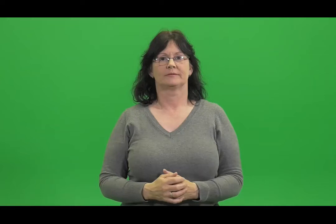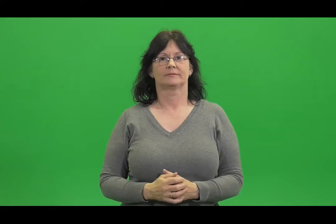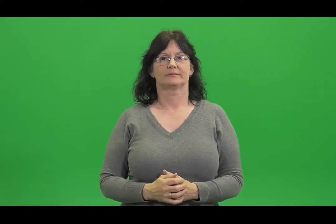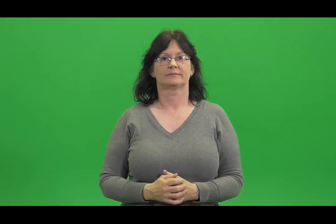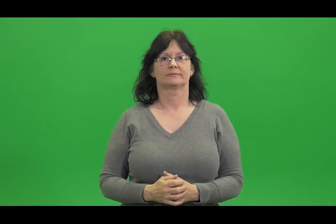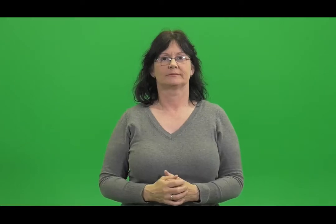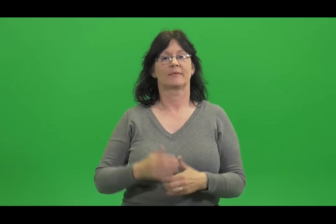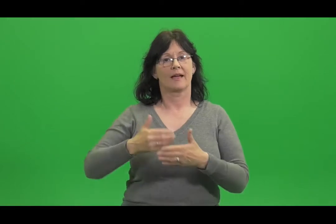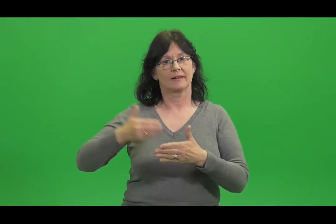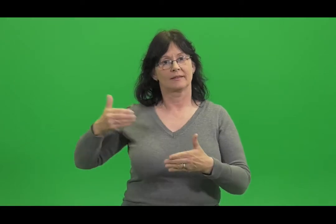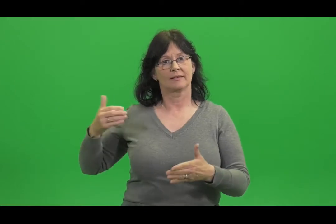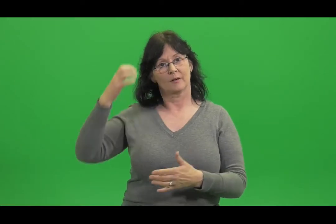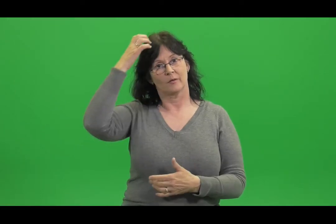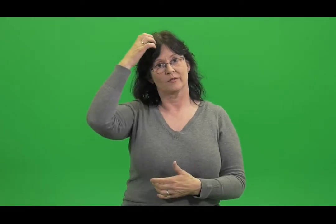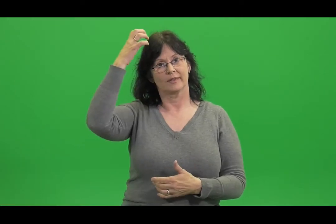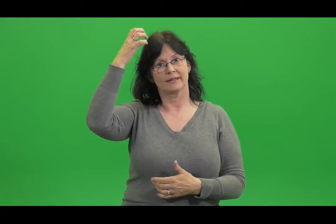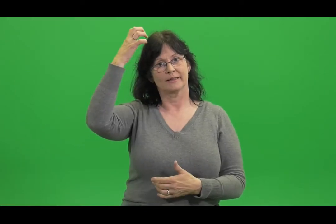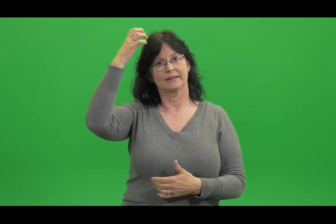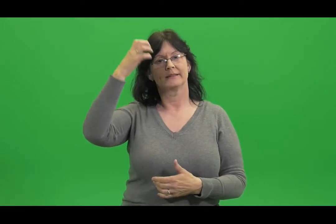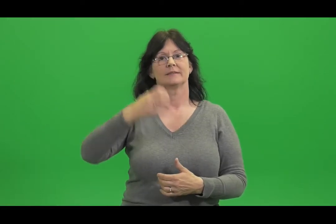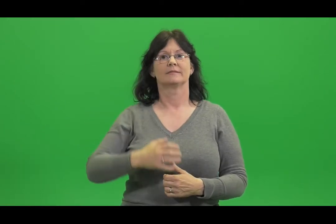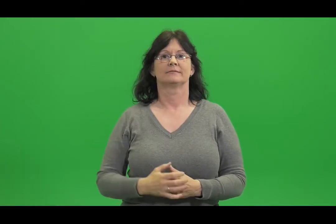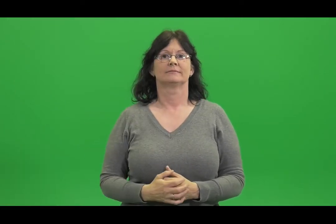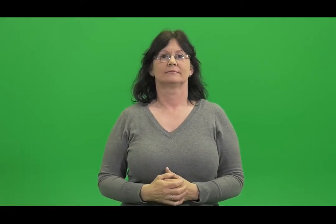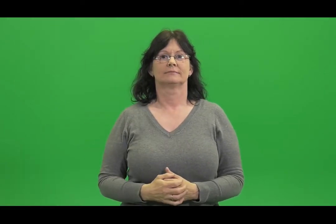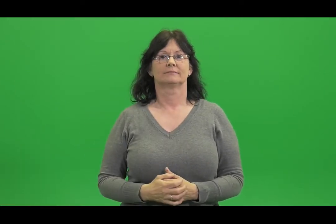Ættarhöfðingi